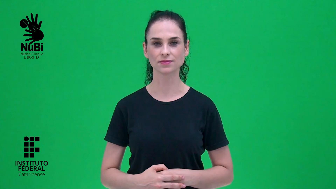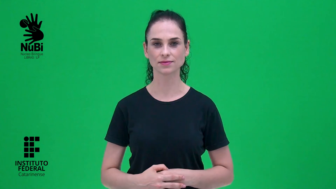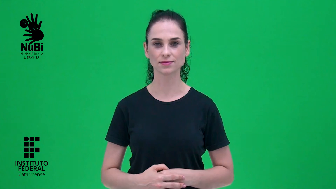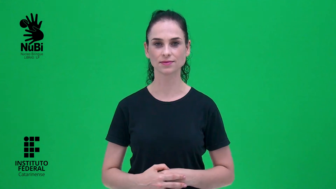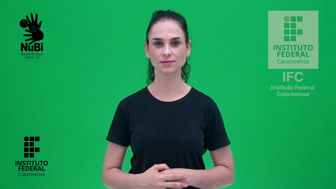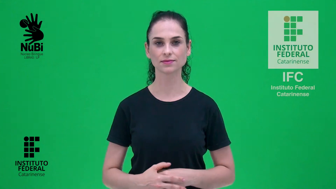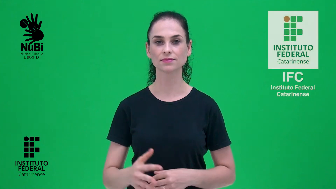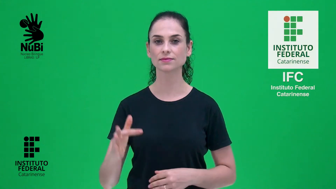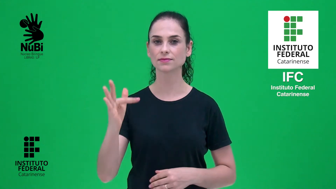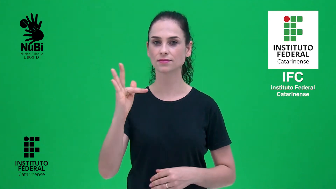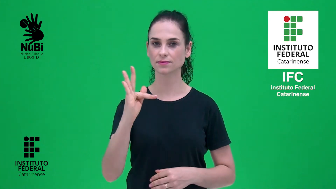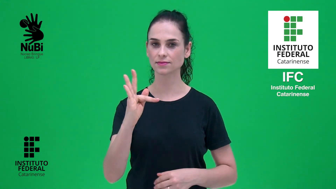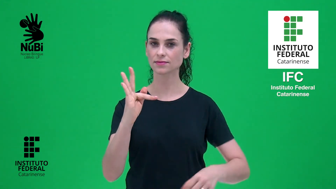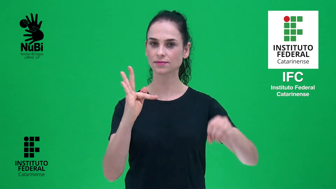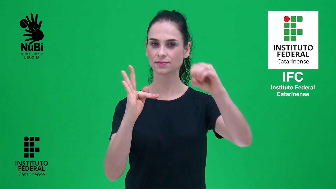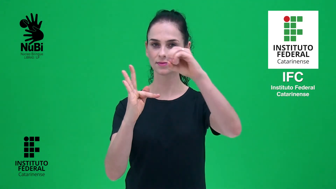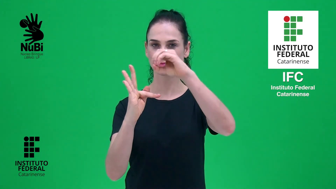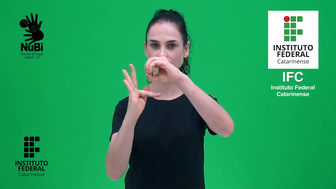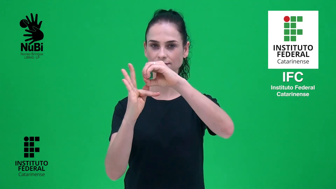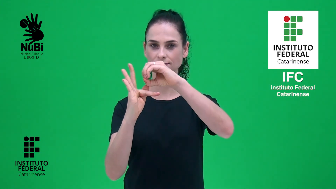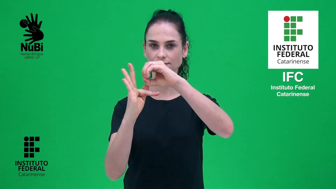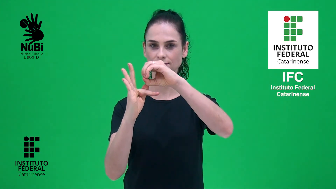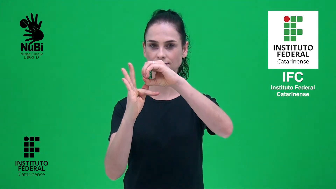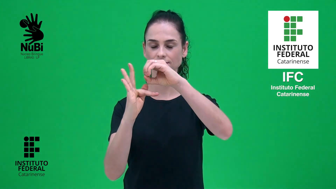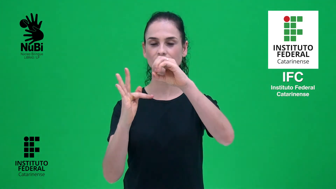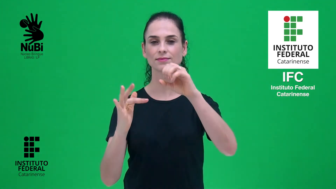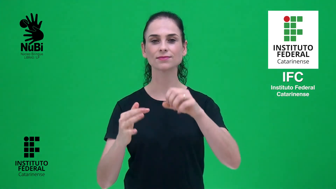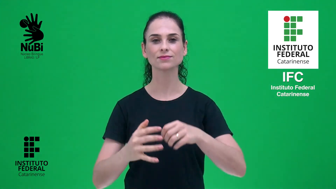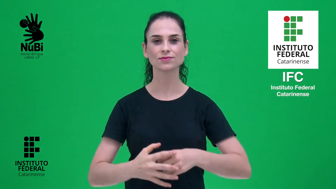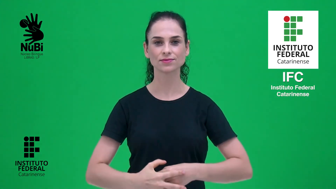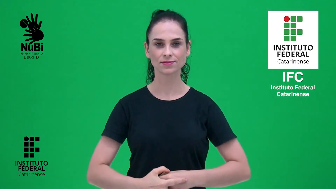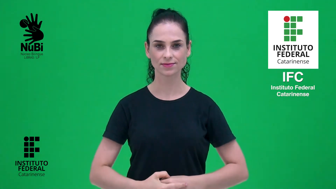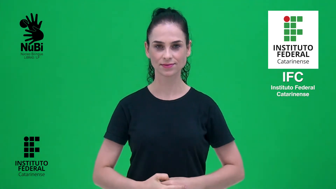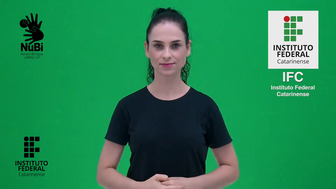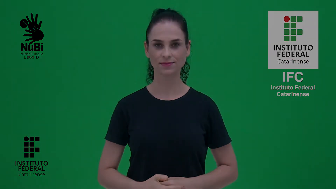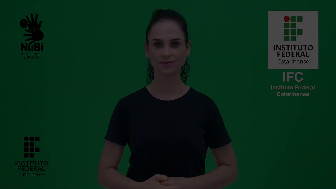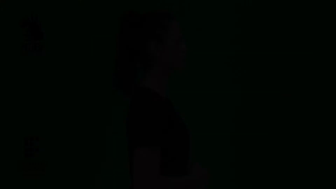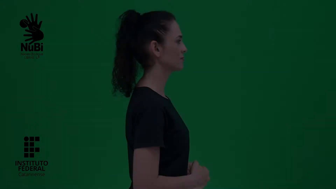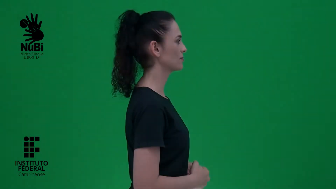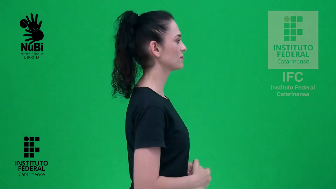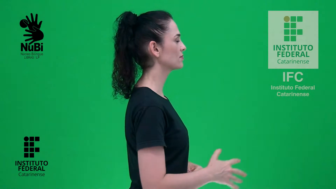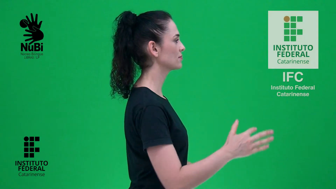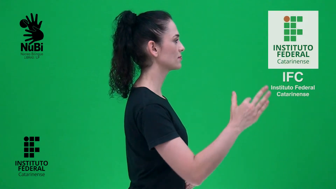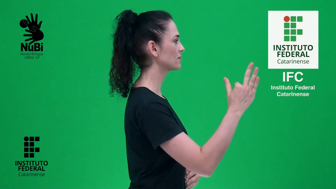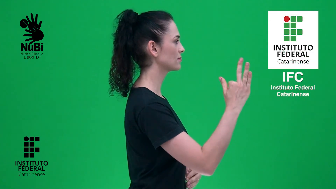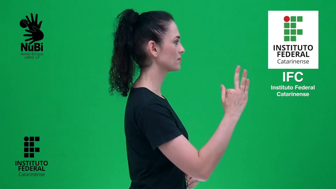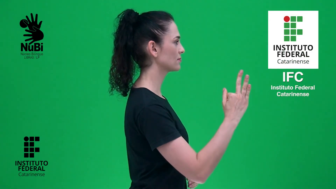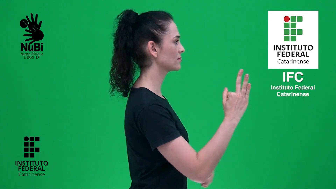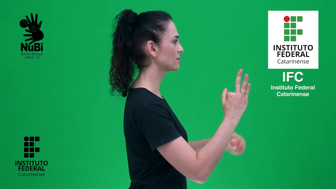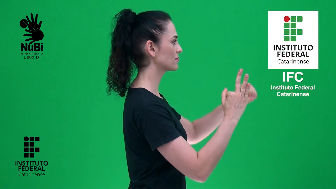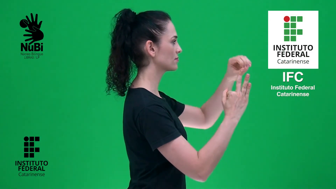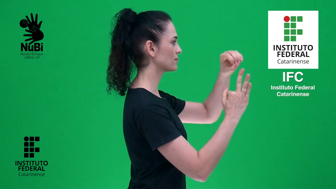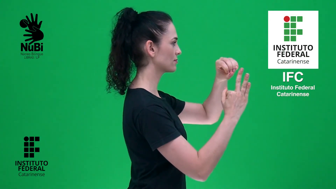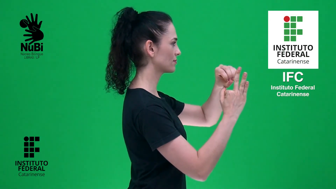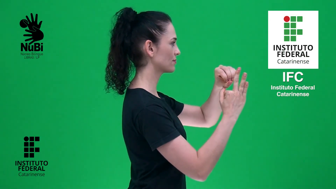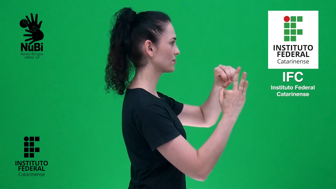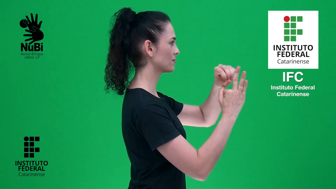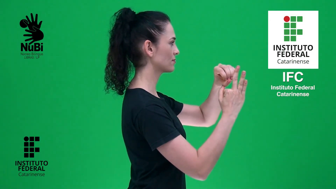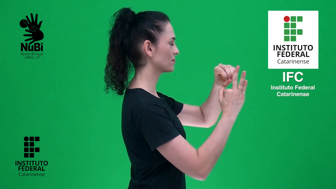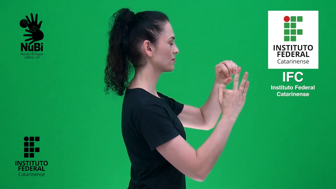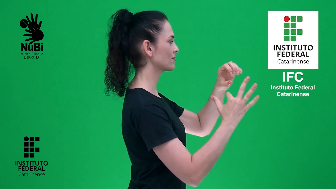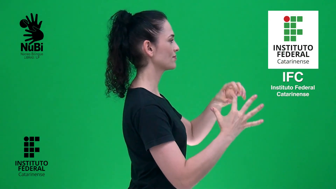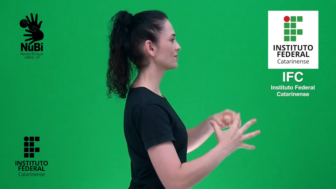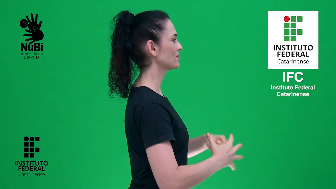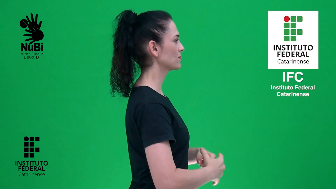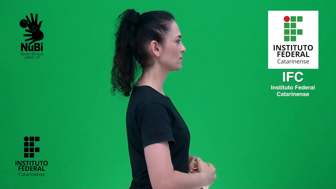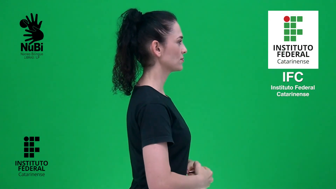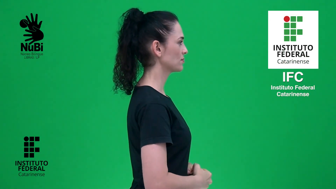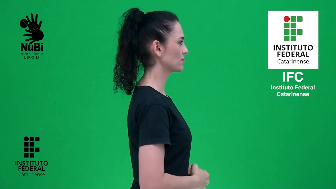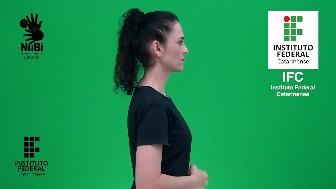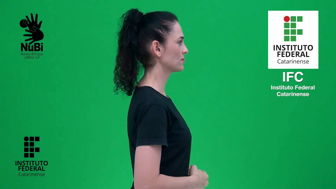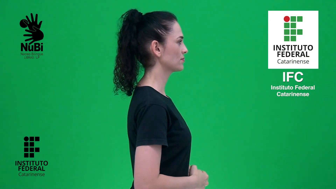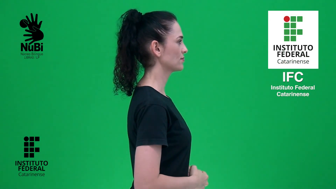IFC